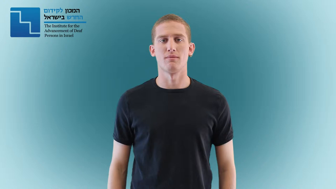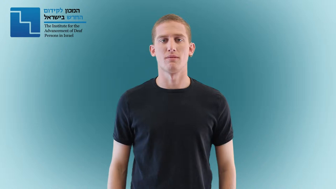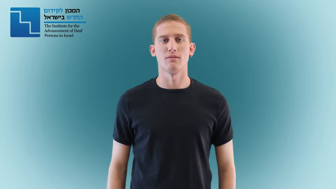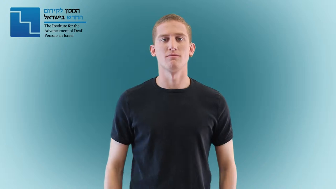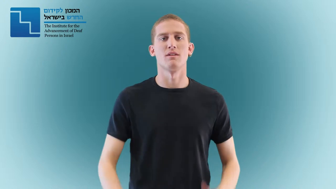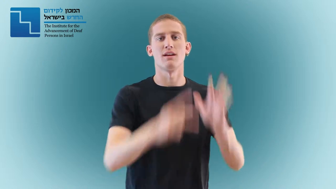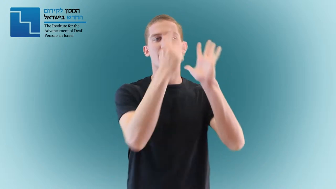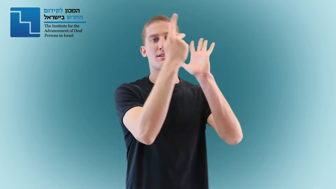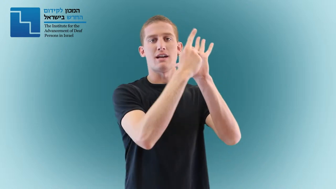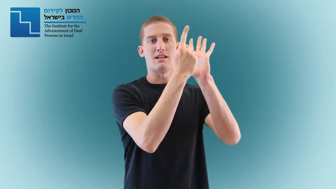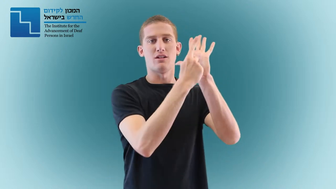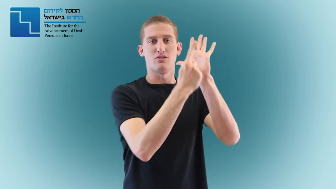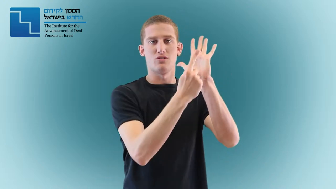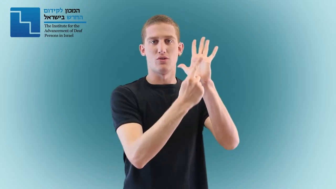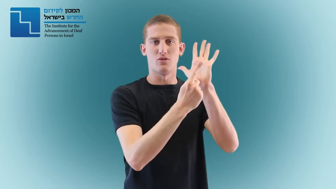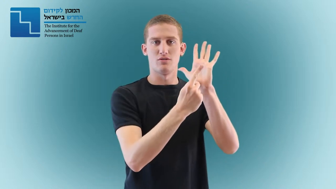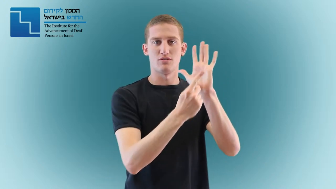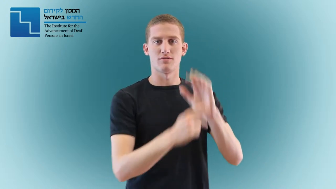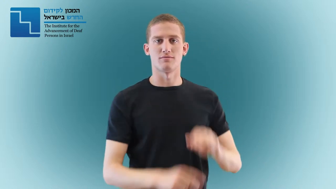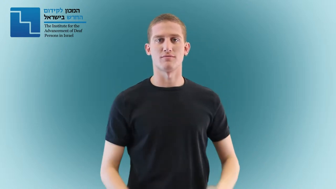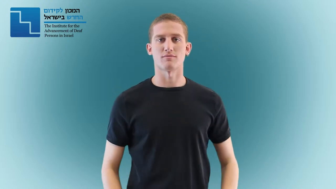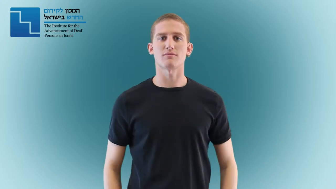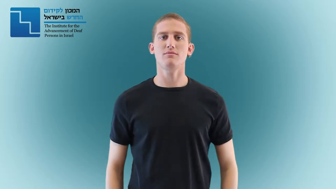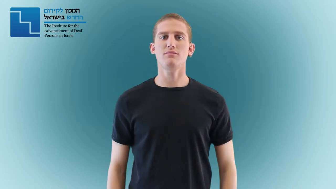קריטריון